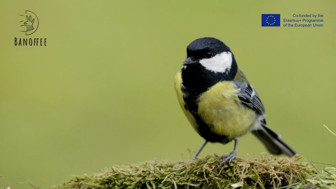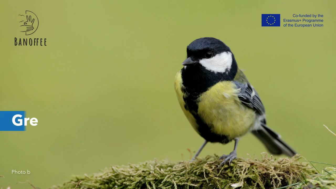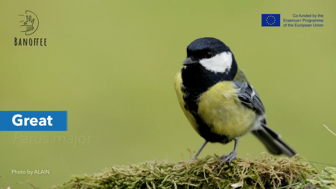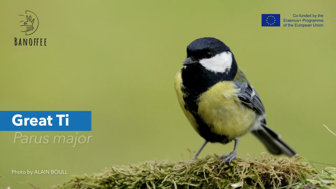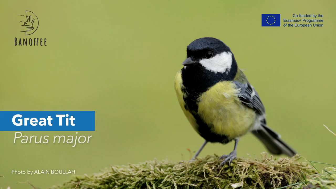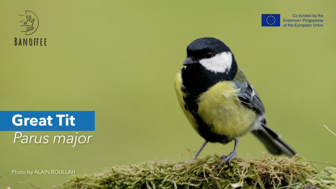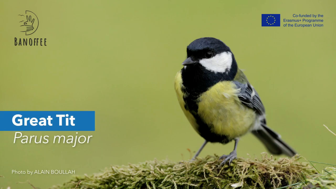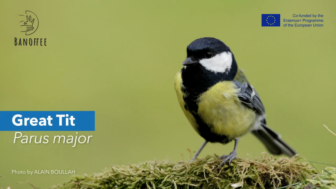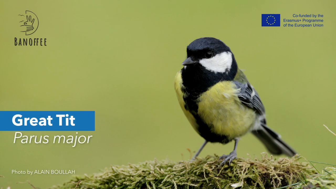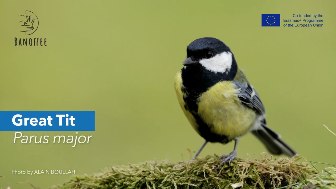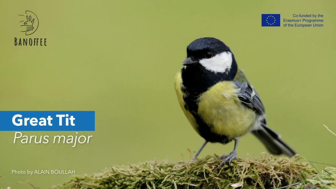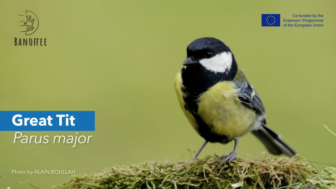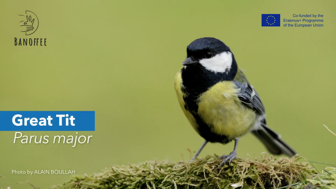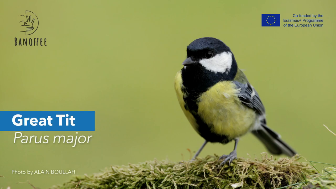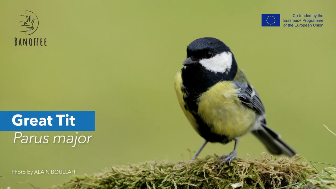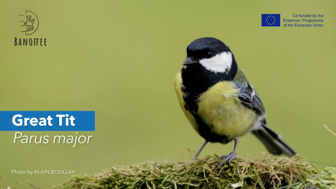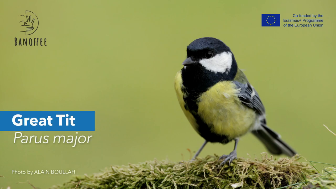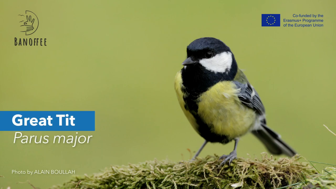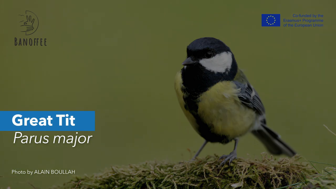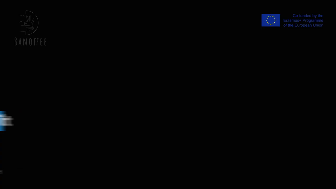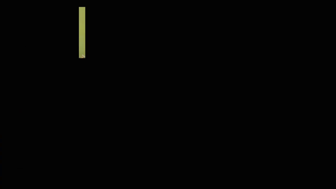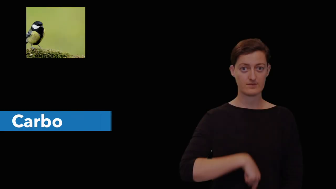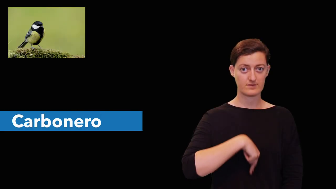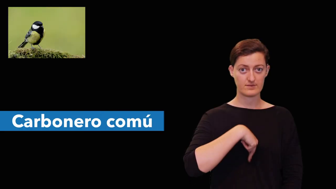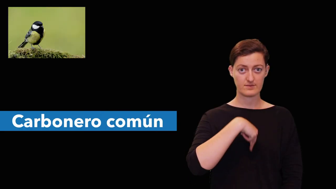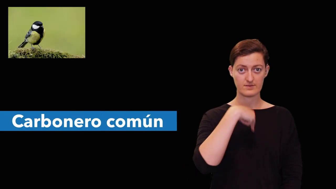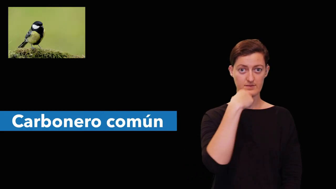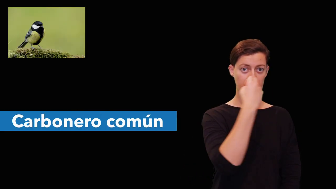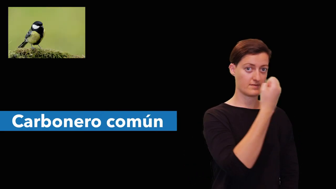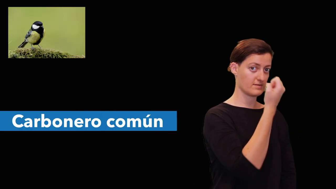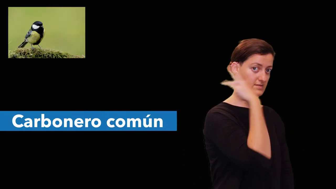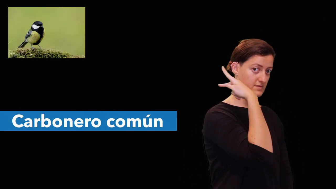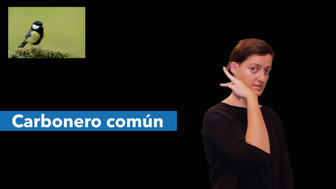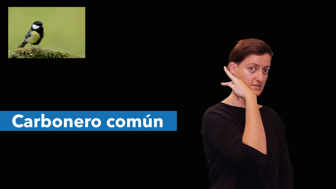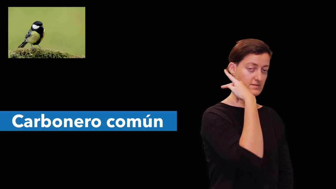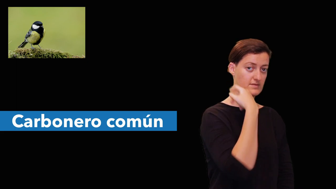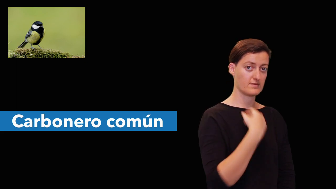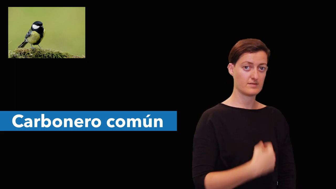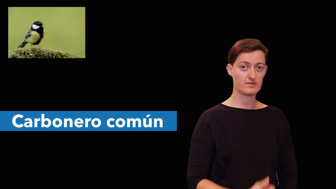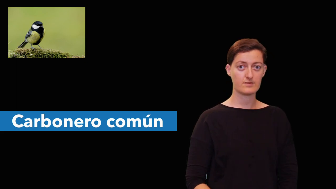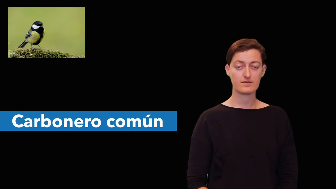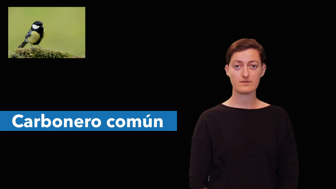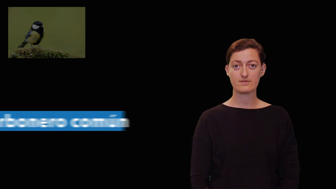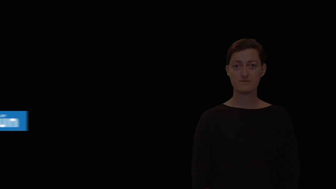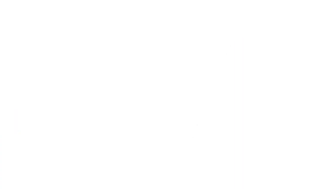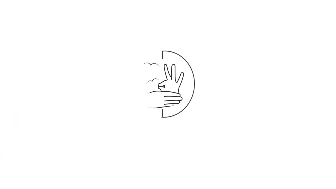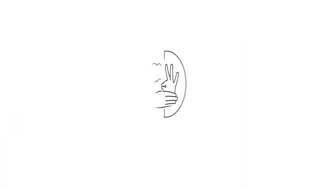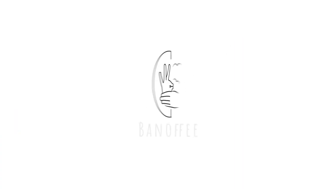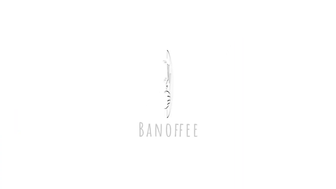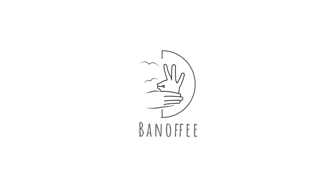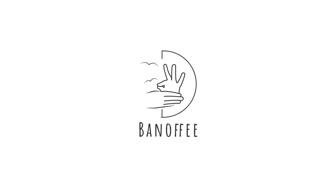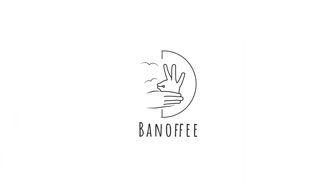Carbonero común